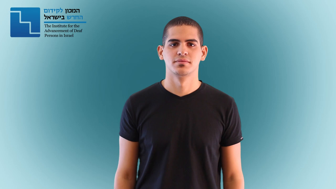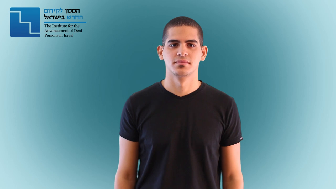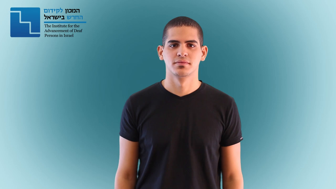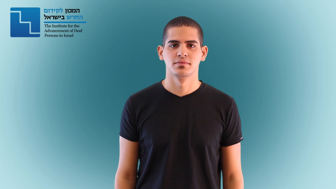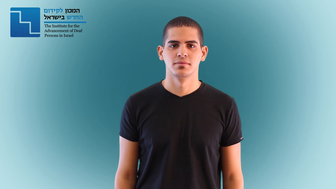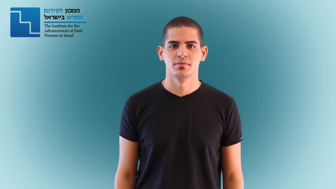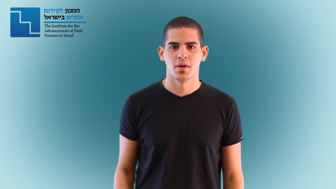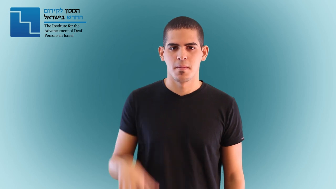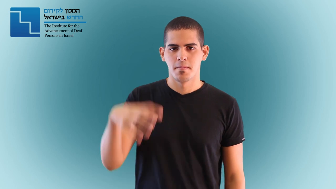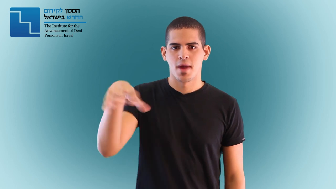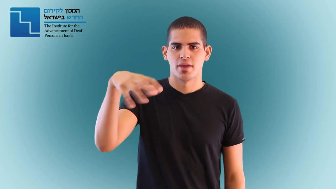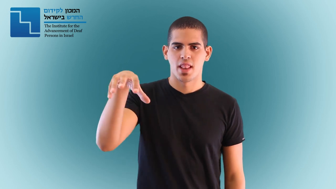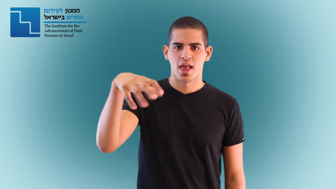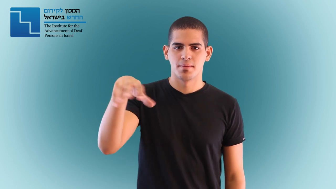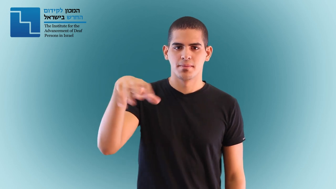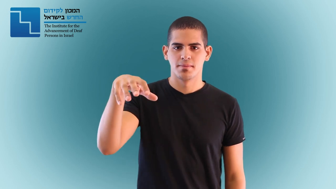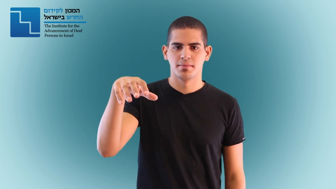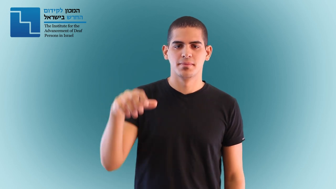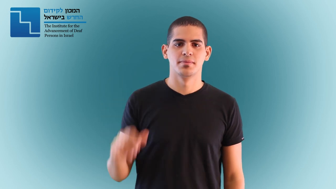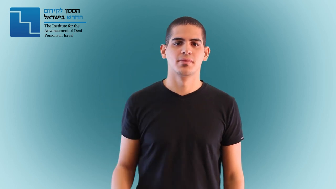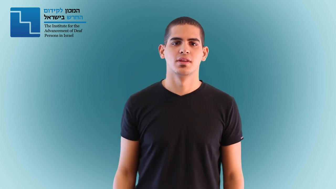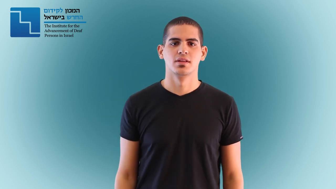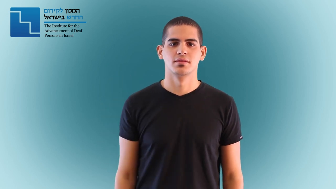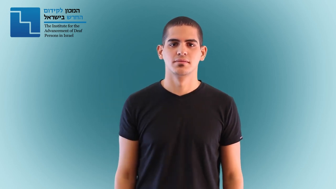בית לחם